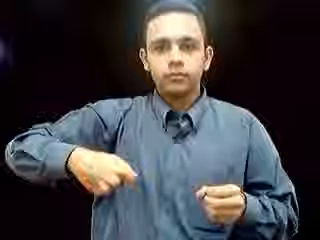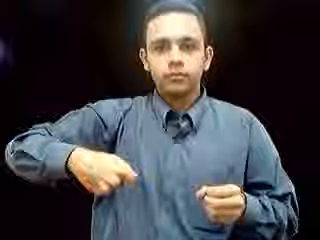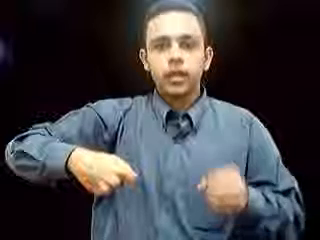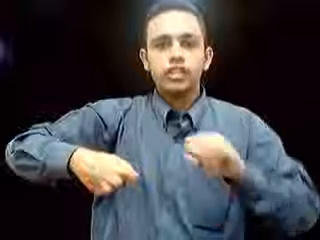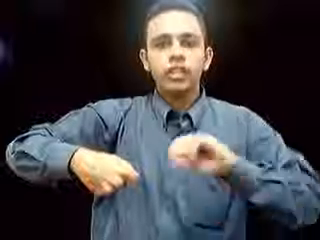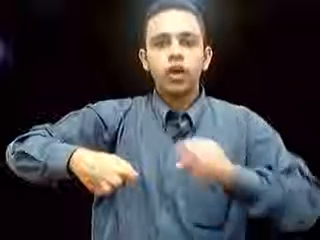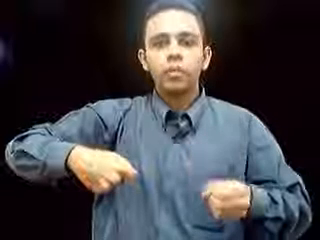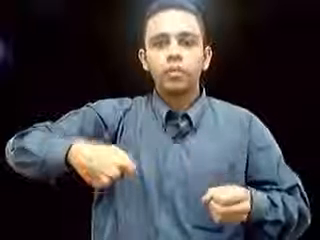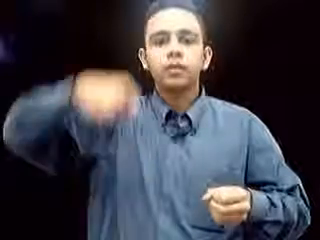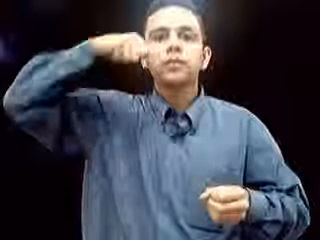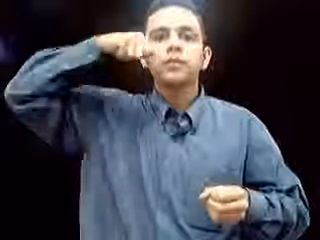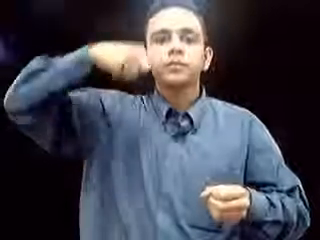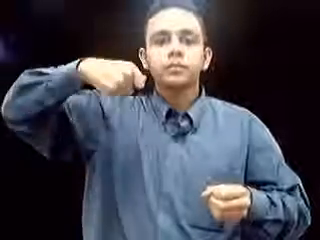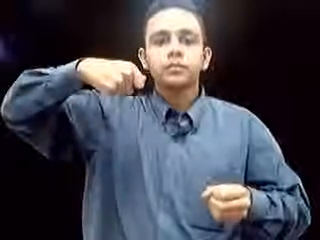xarope